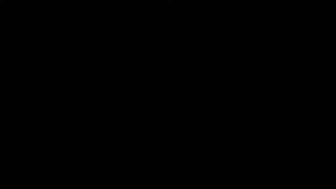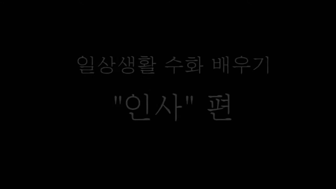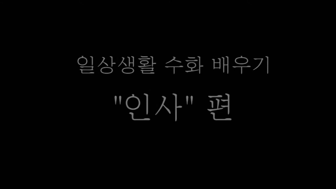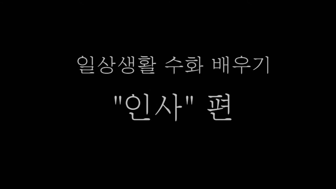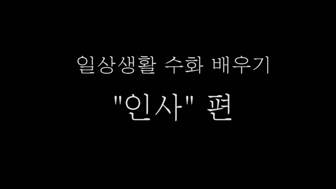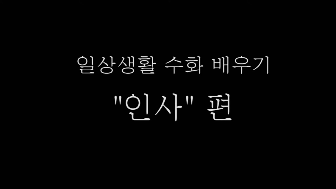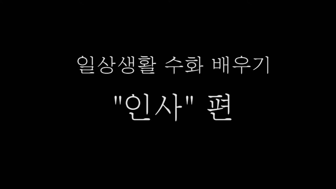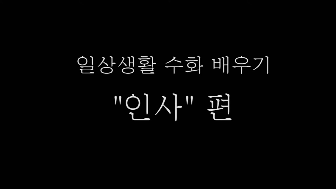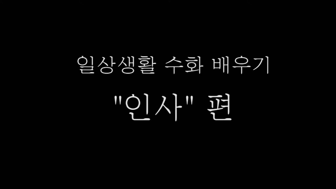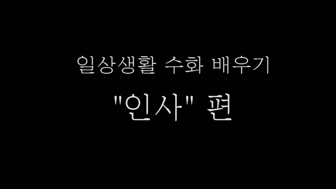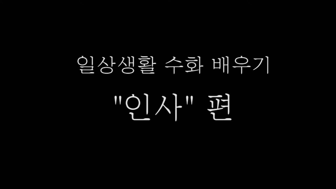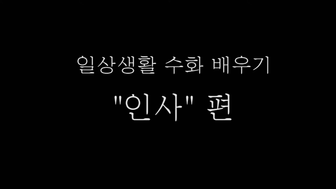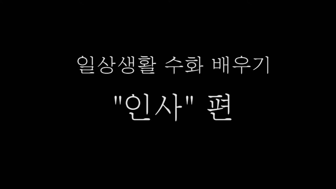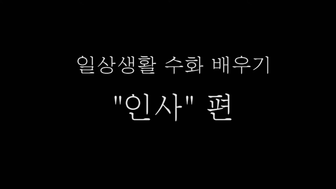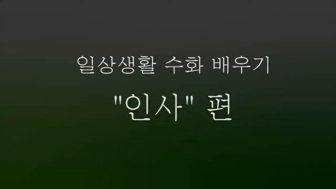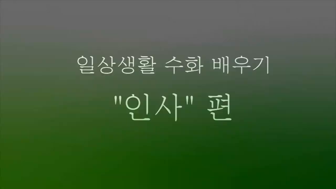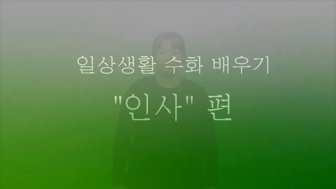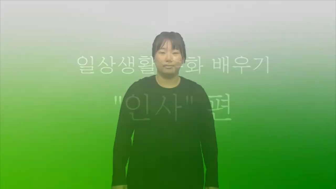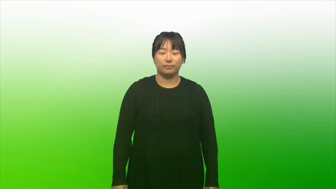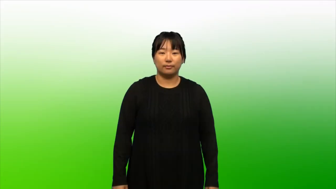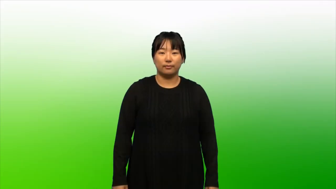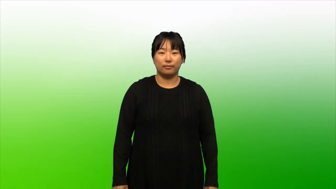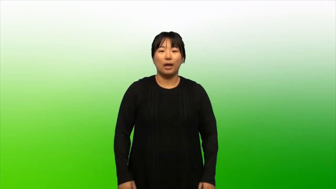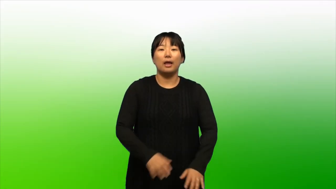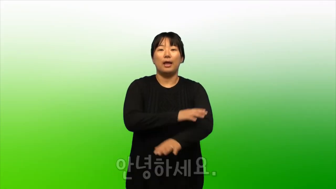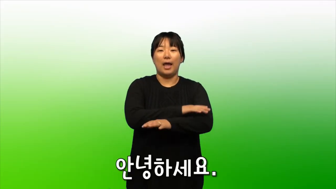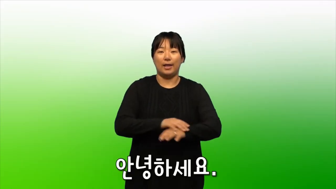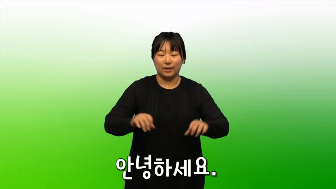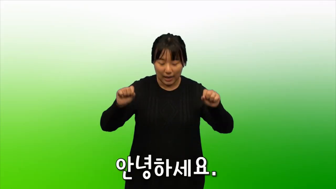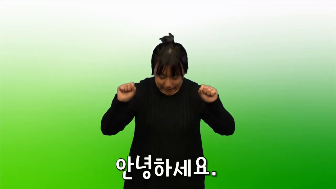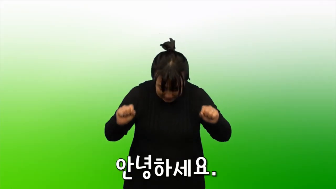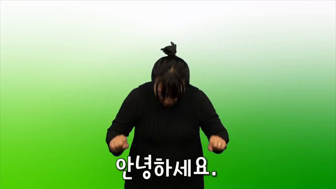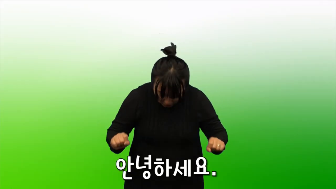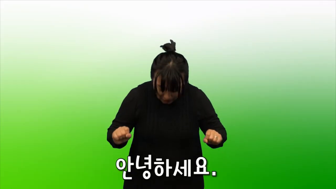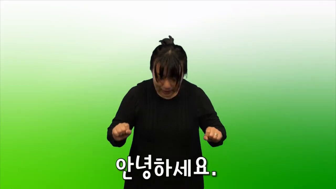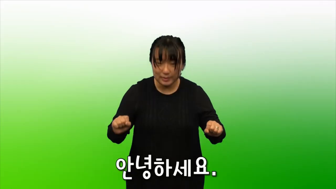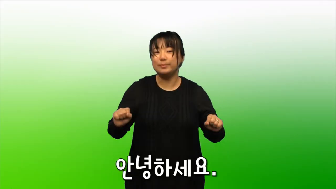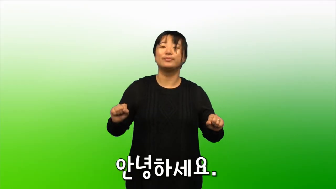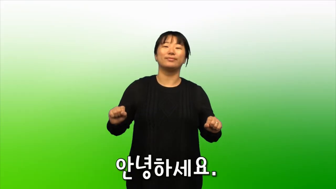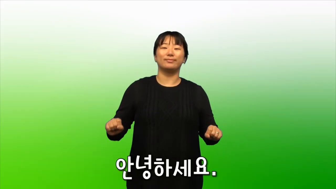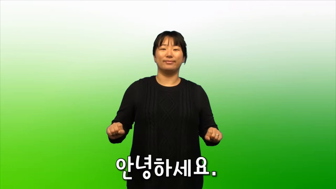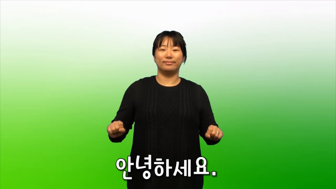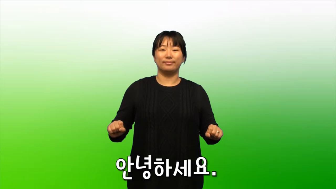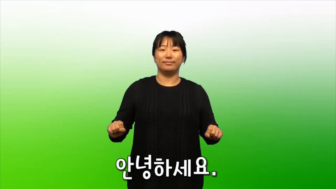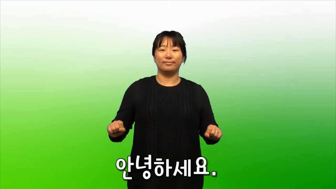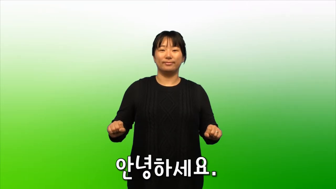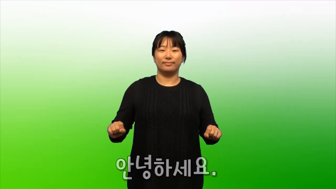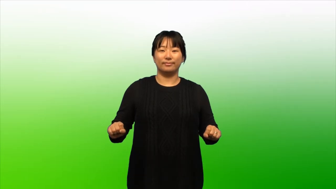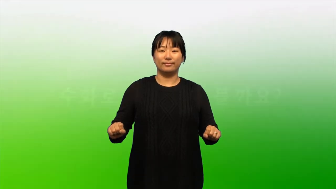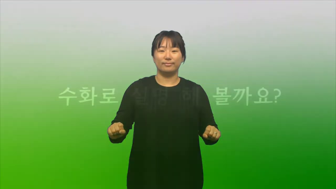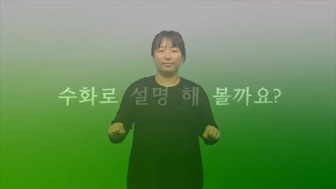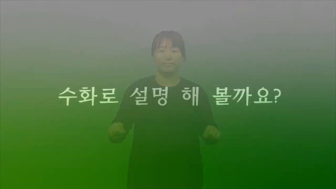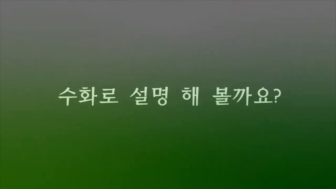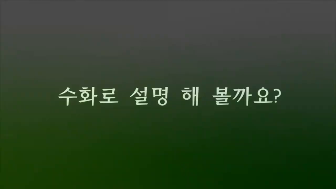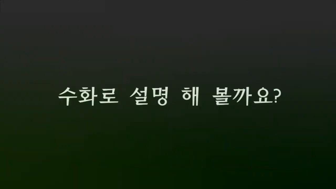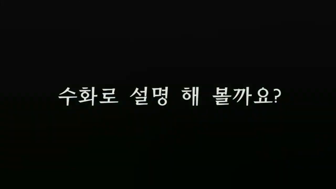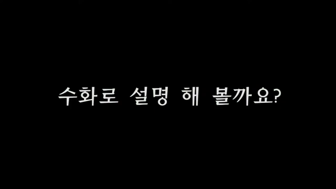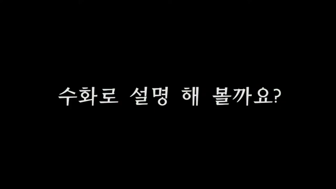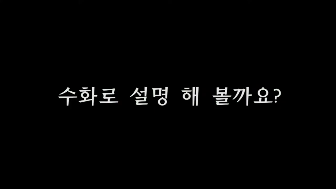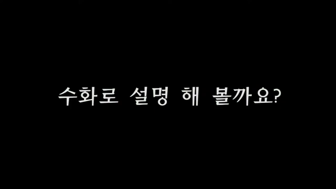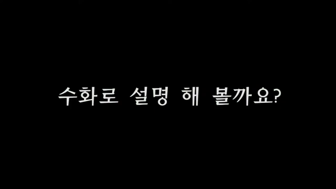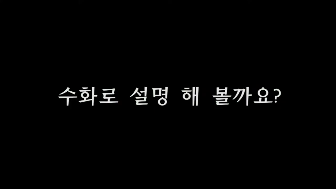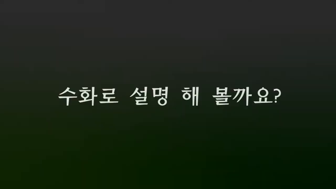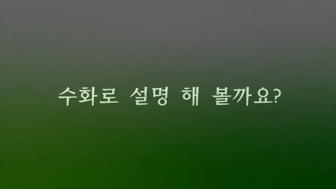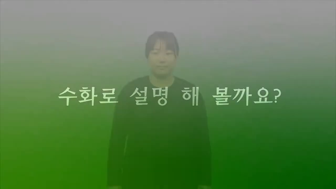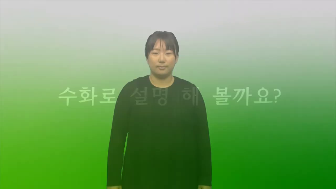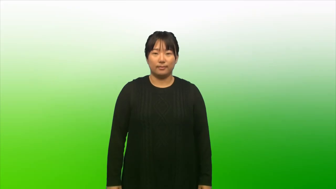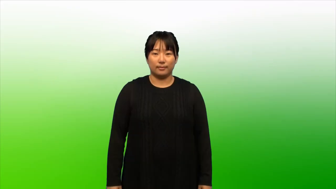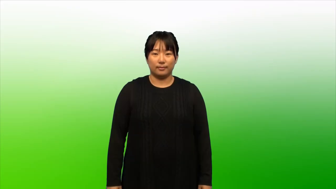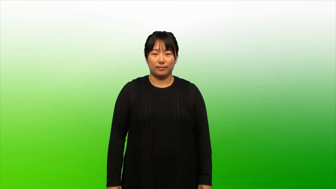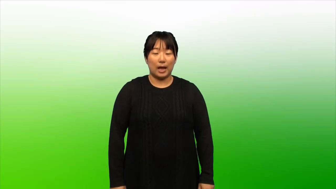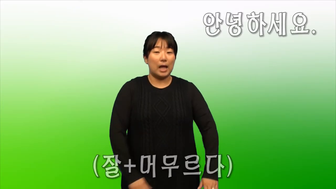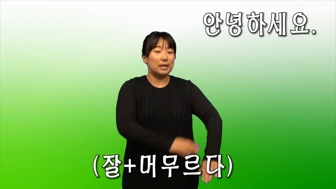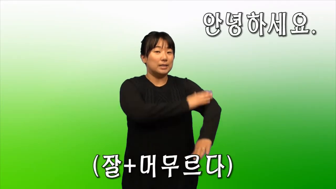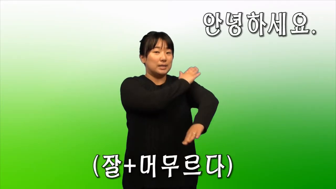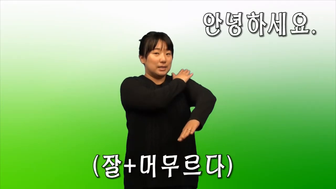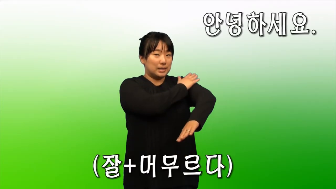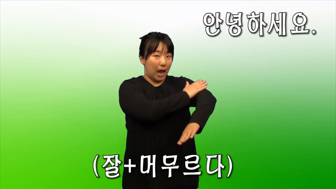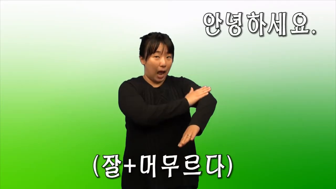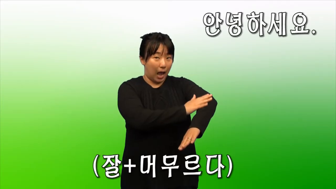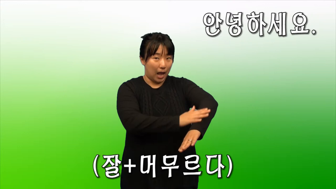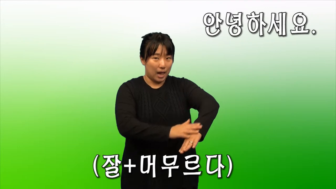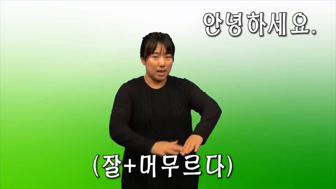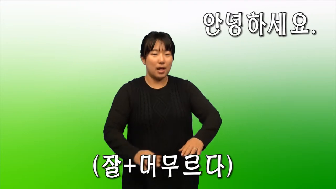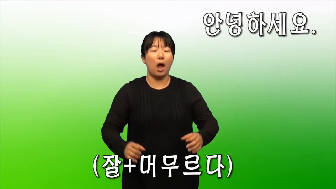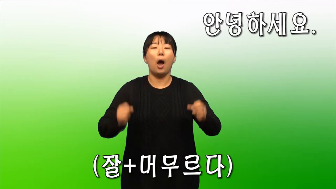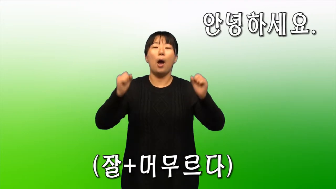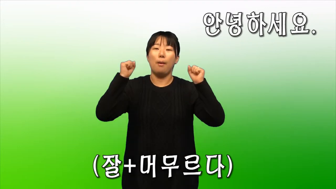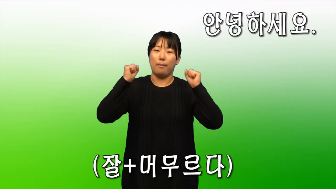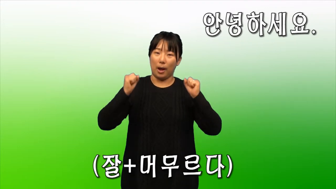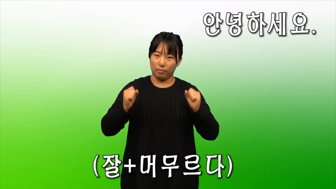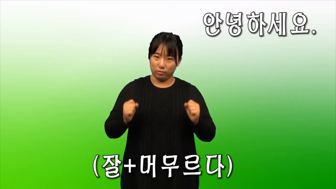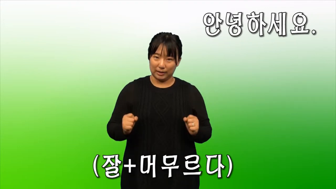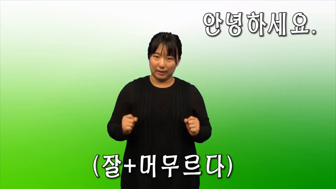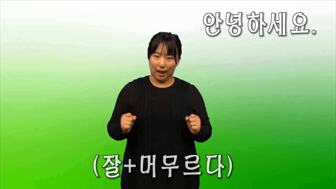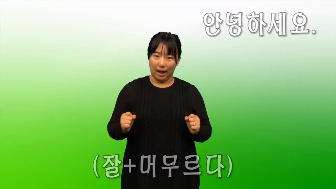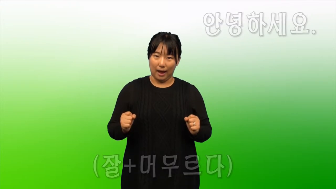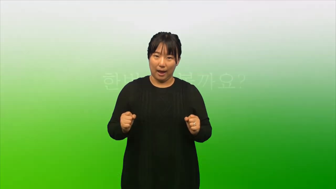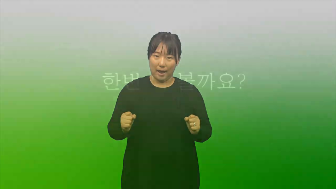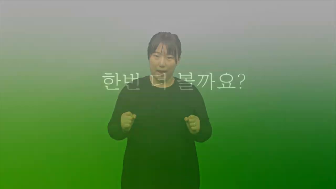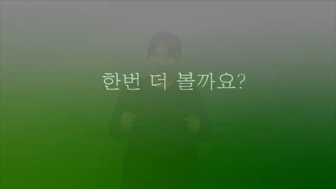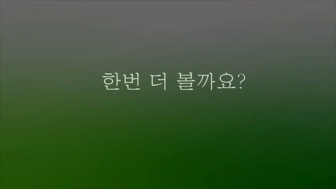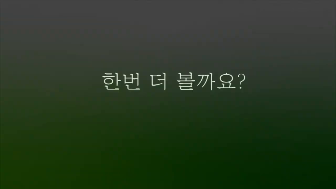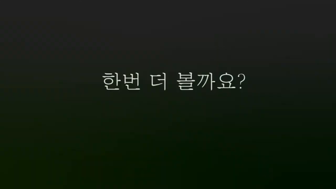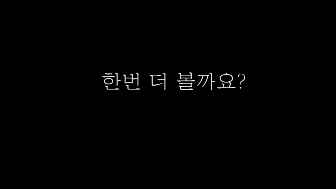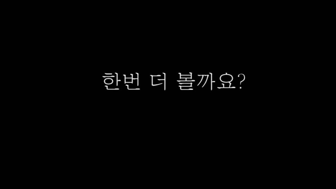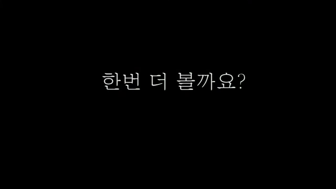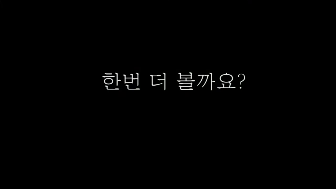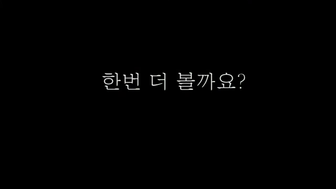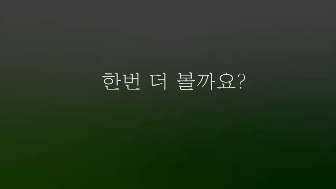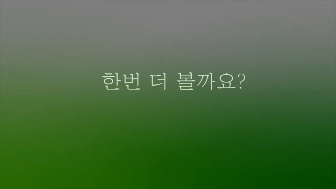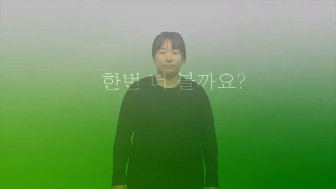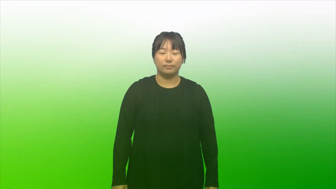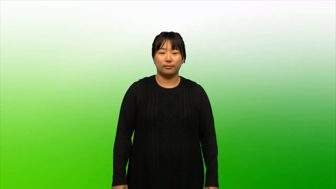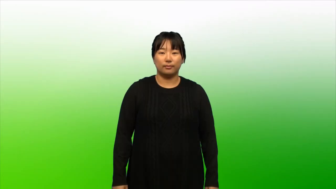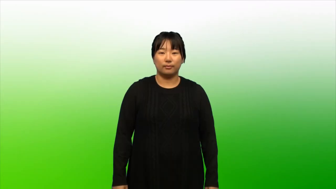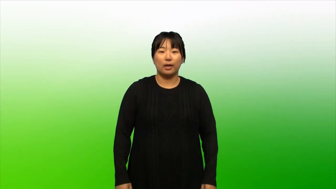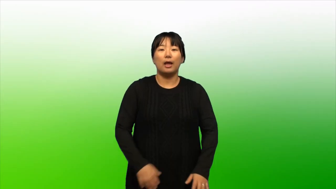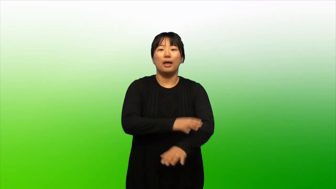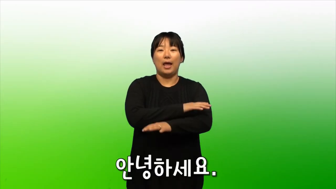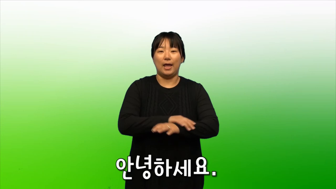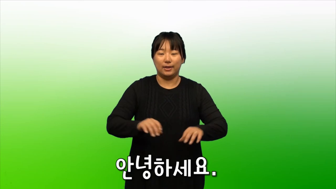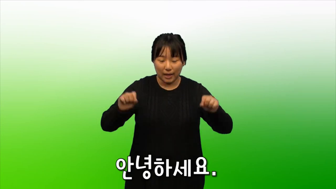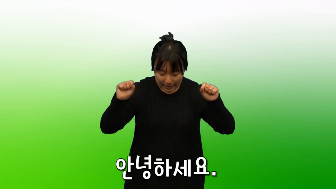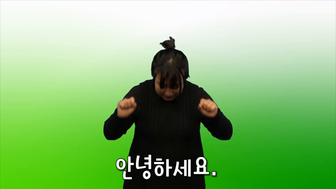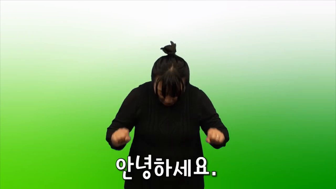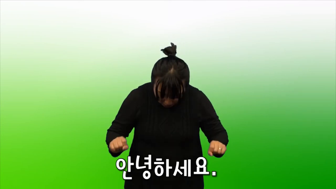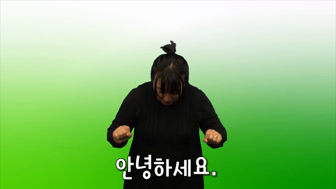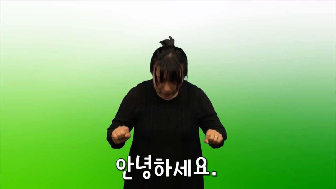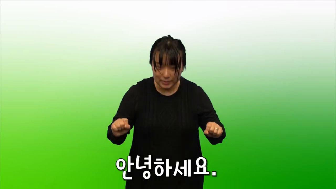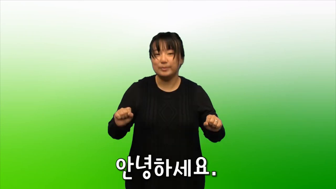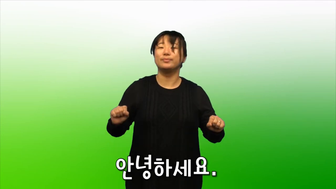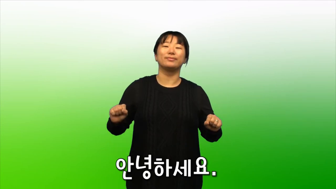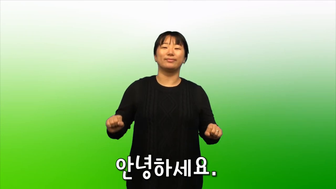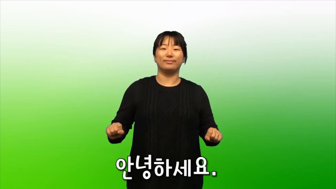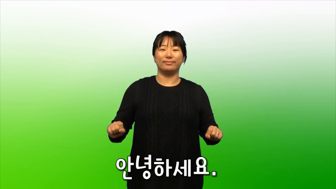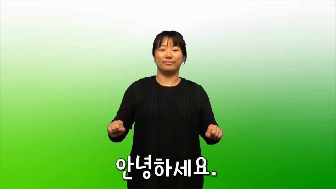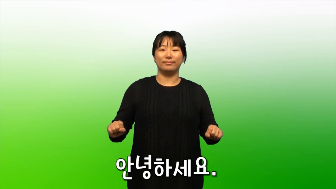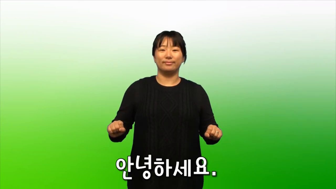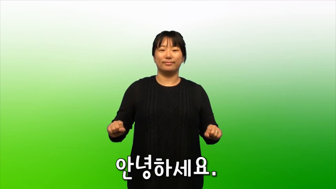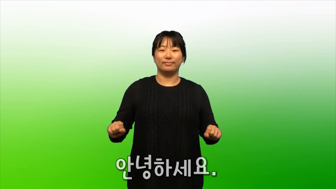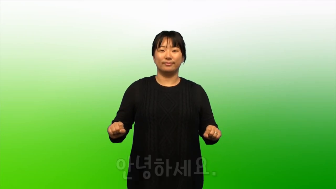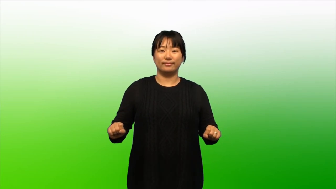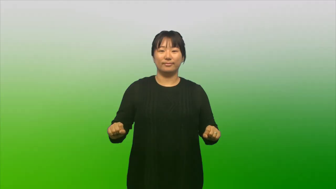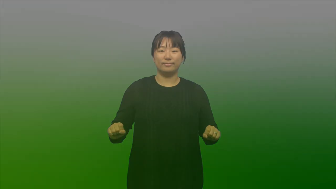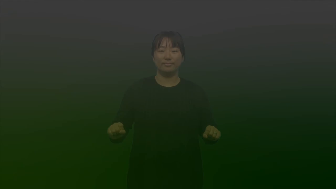안녕하세요